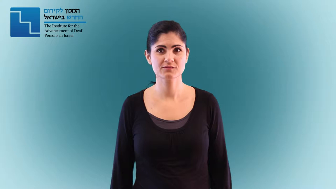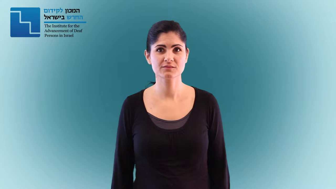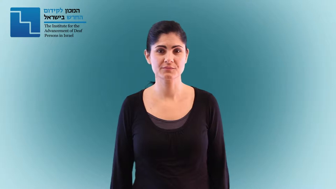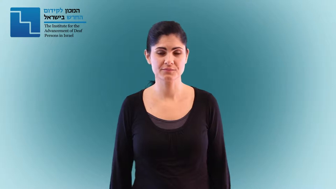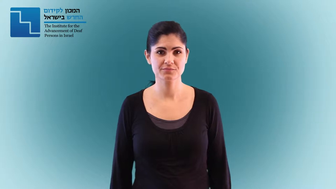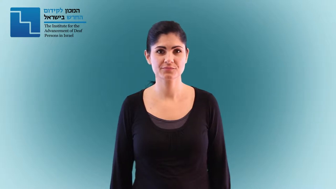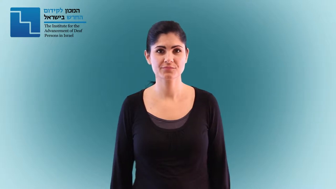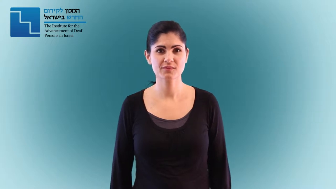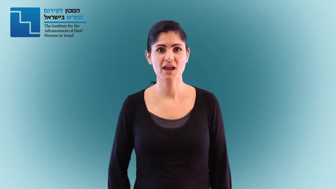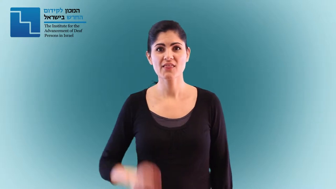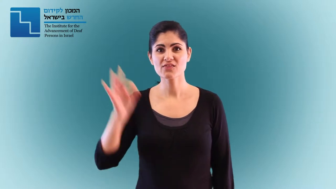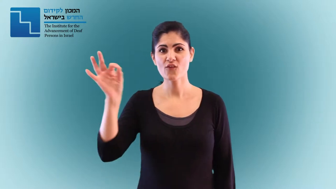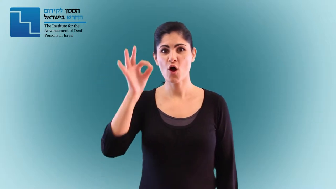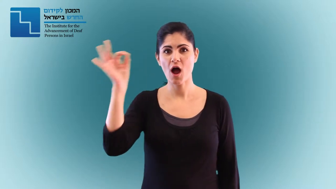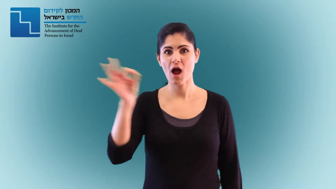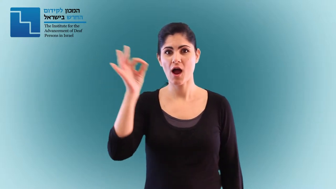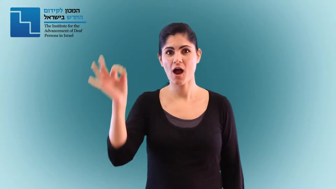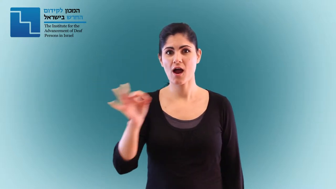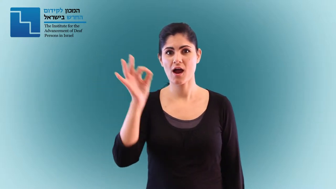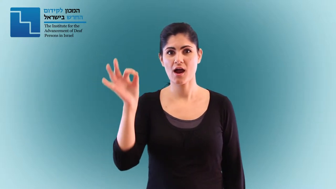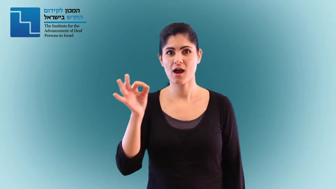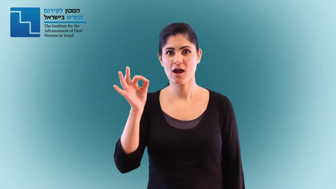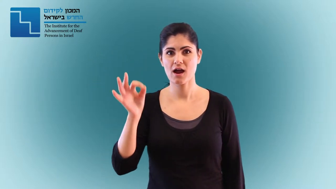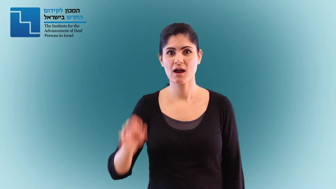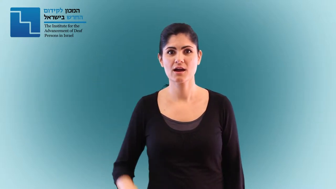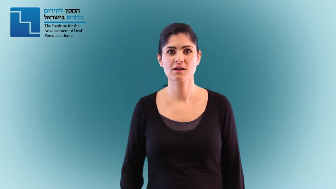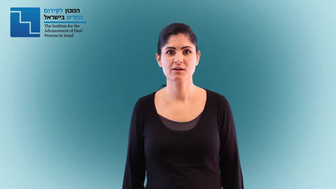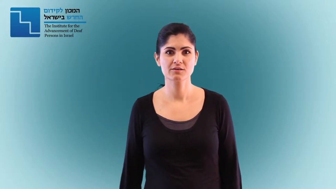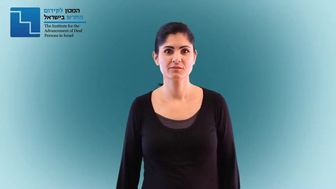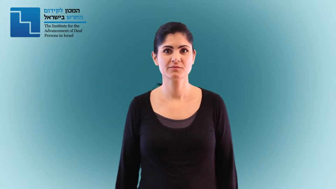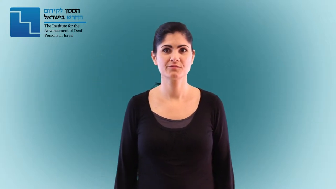דבורה